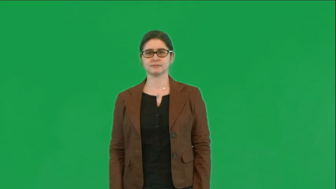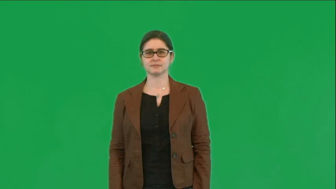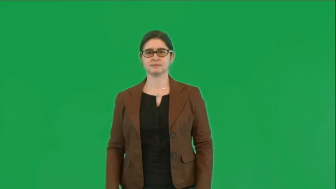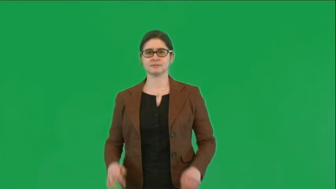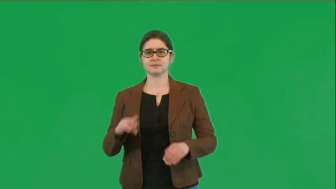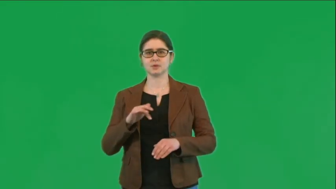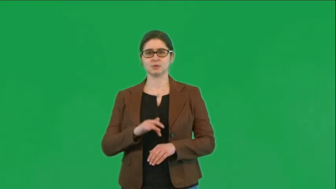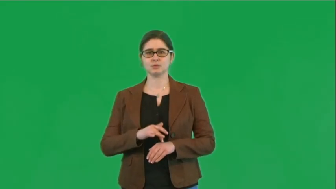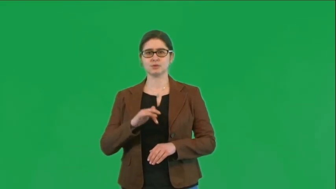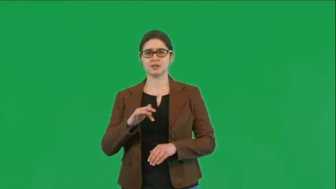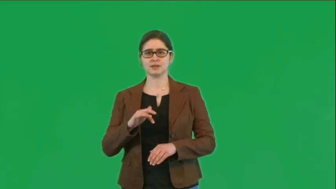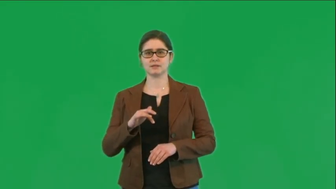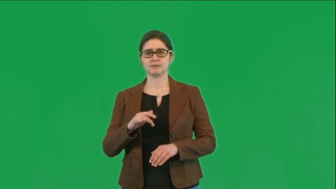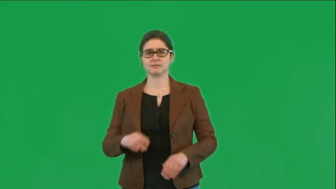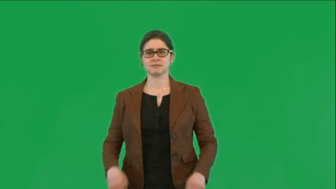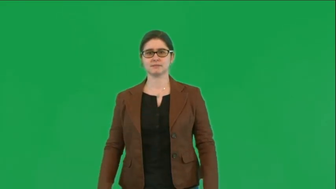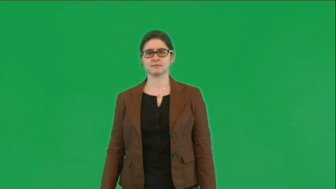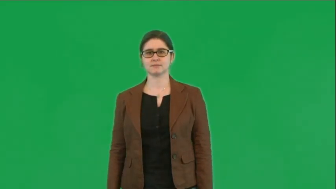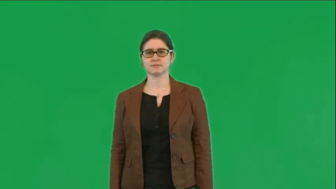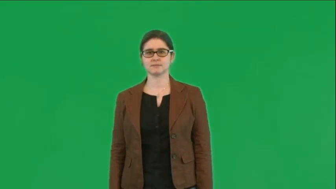uczulenie